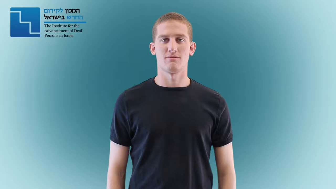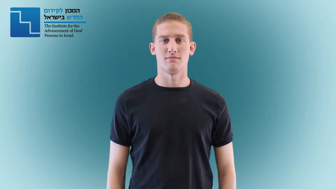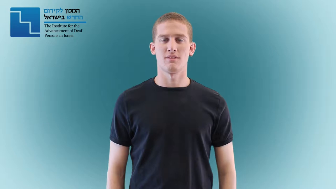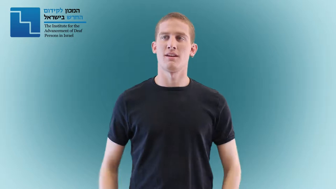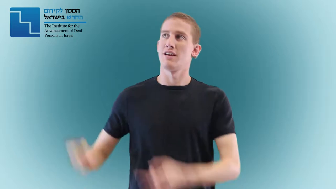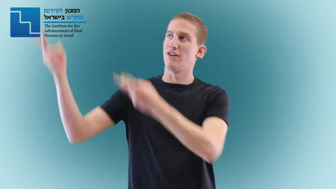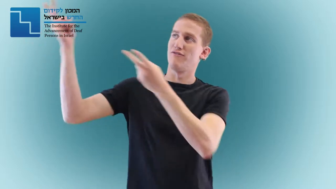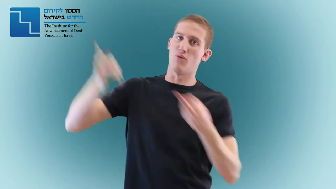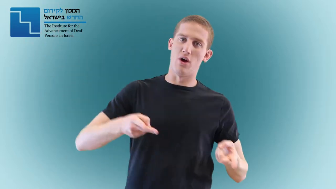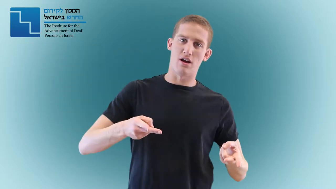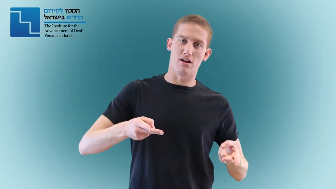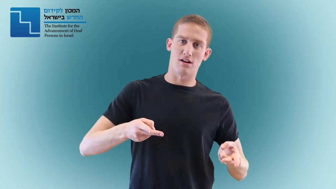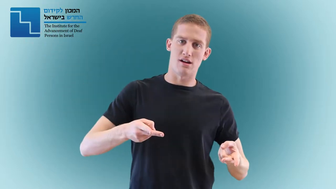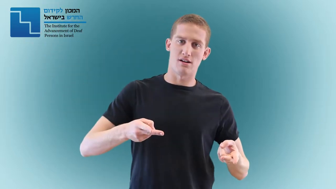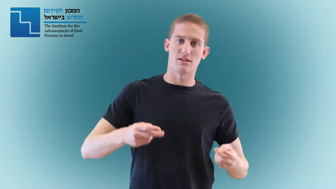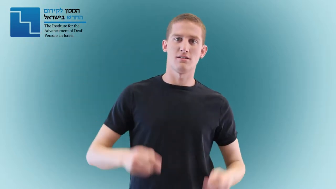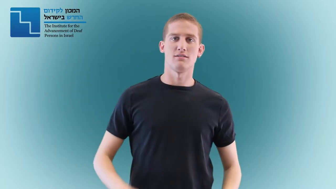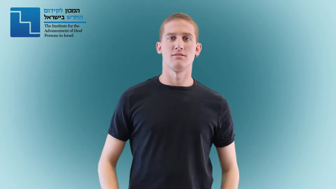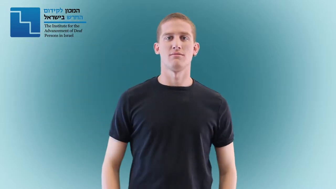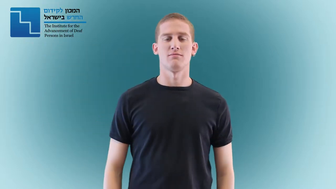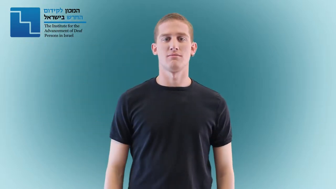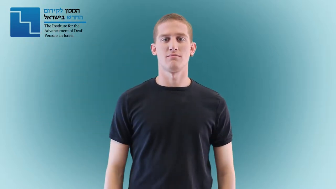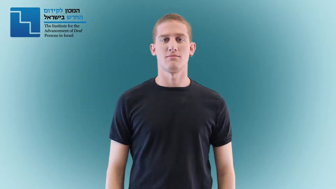יבוא